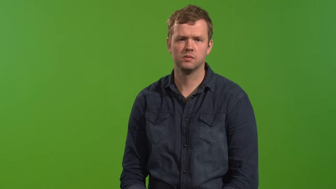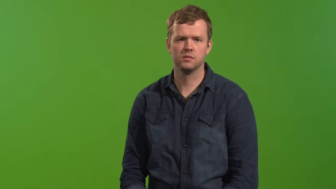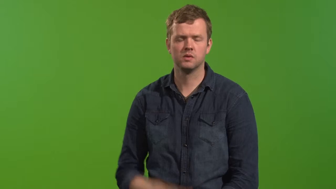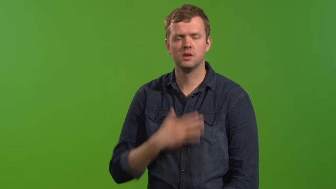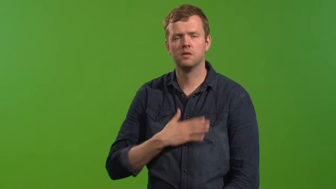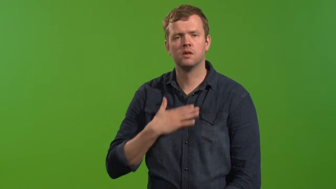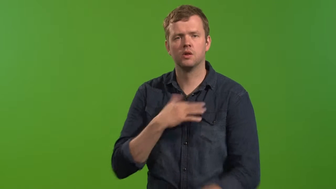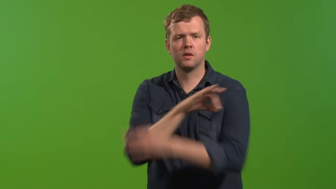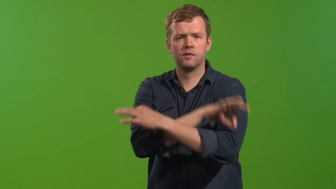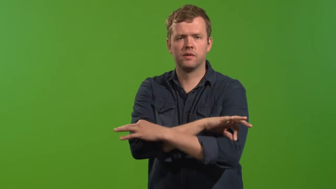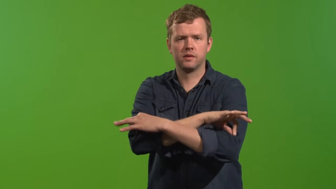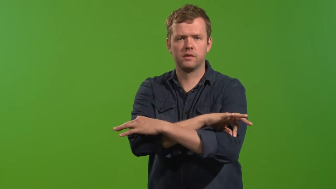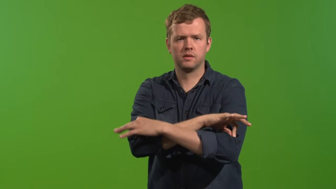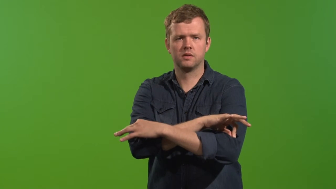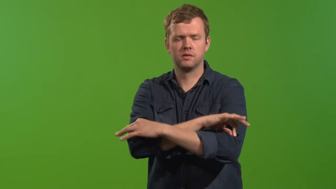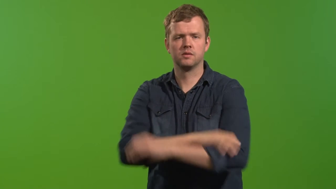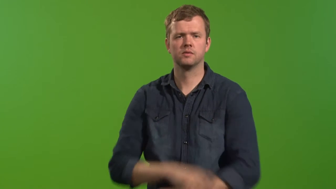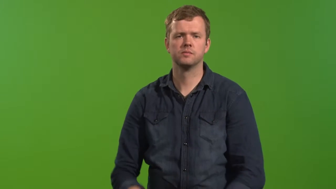veikindafrí